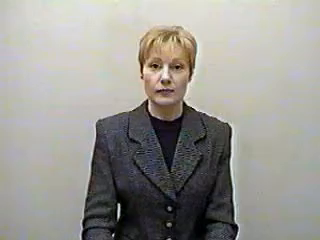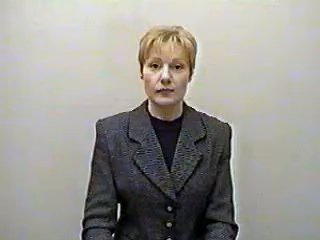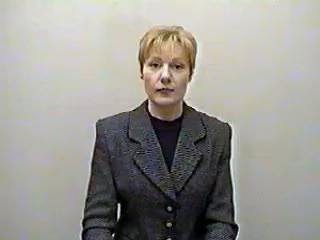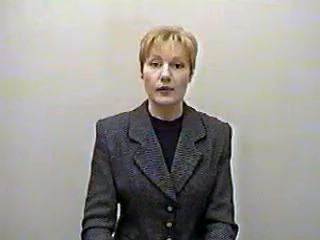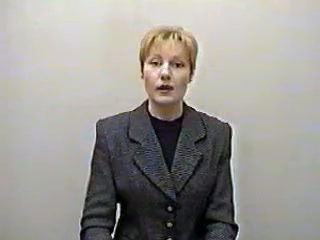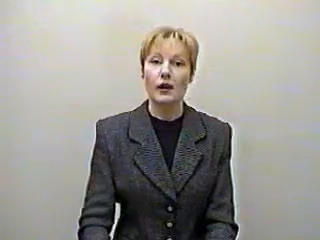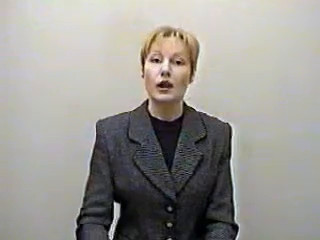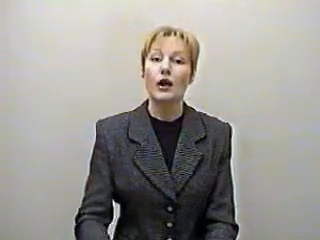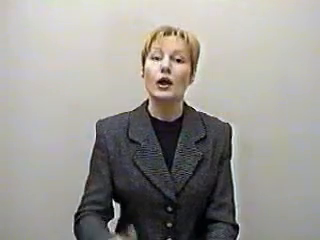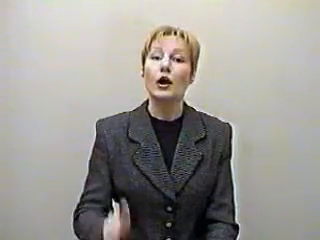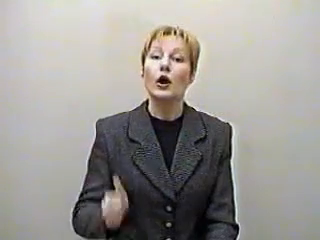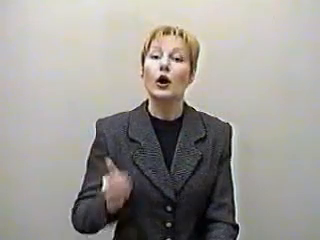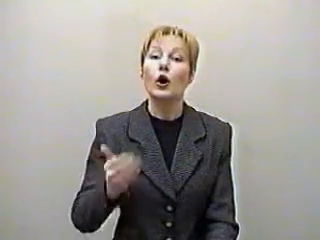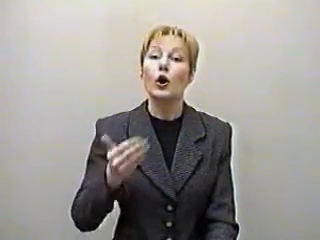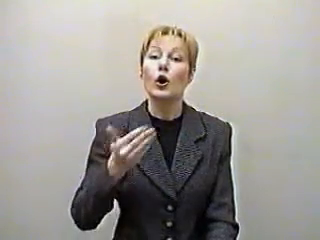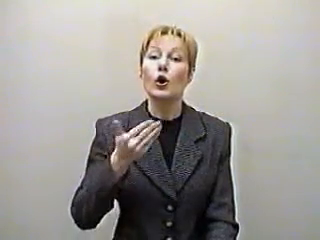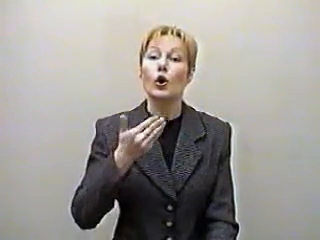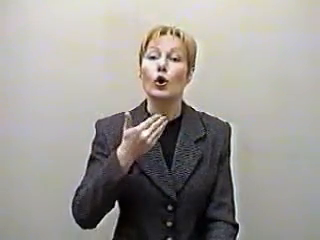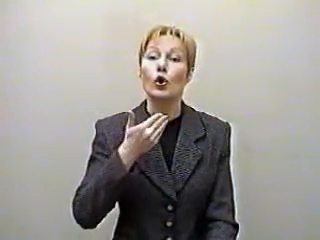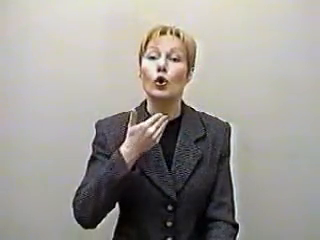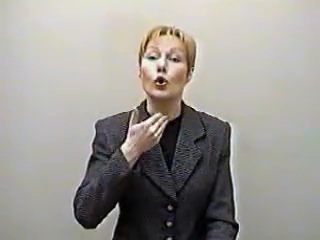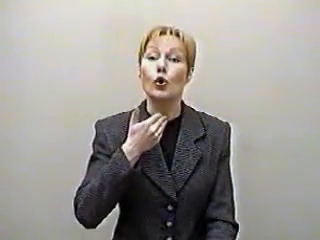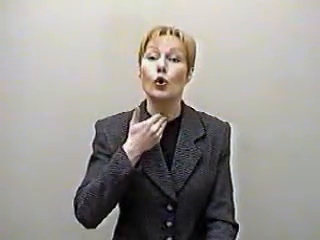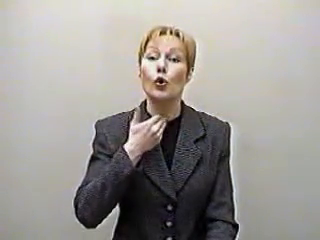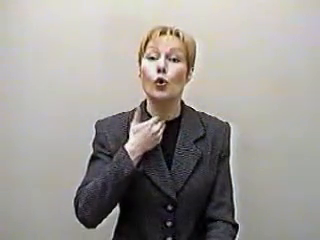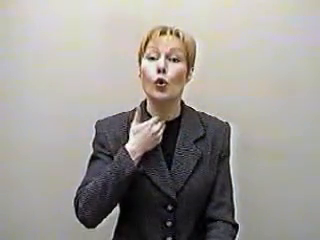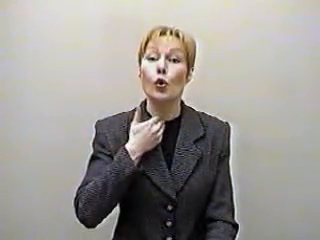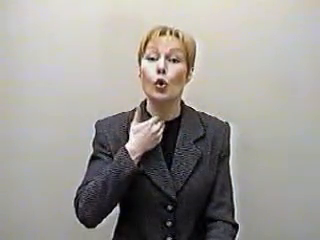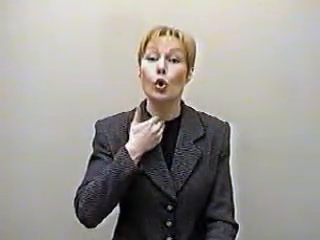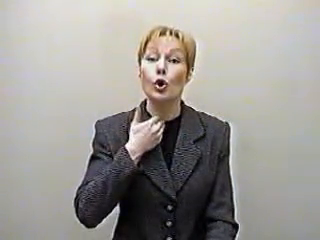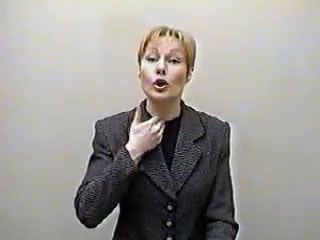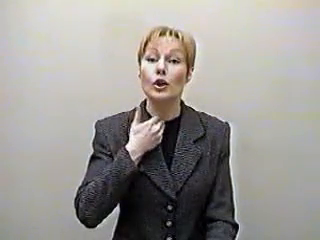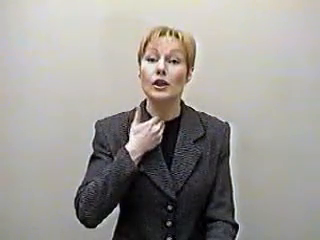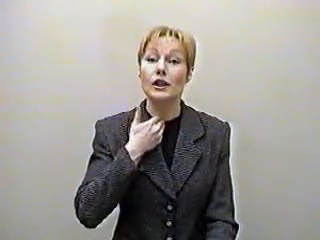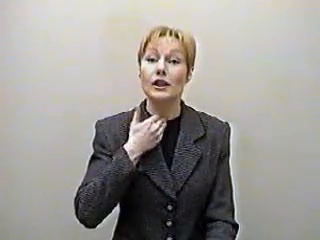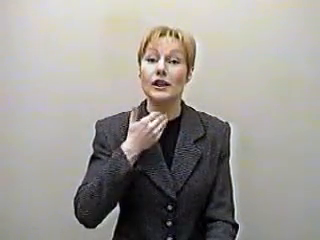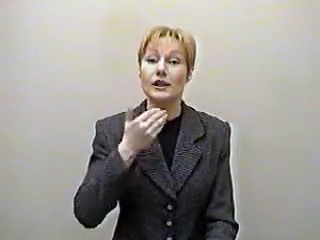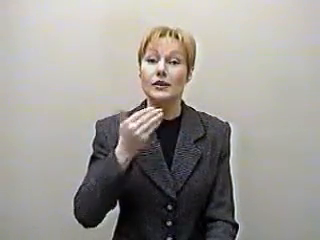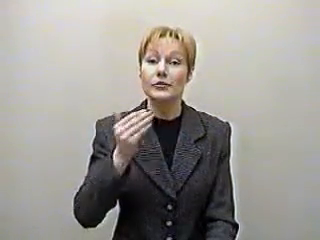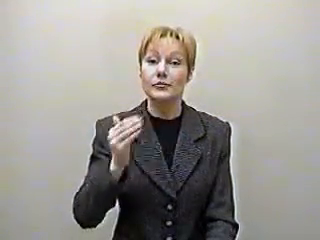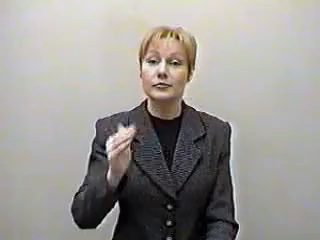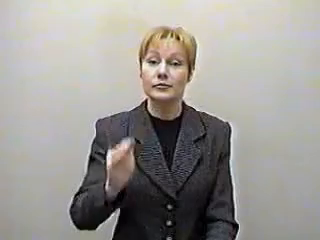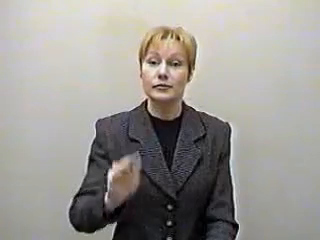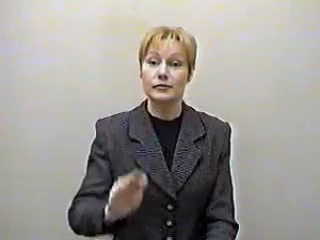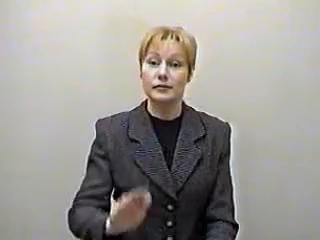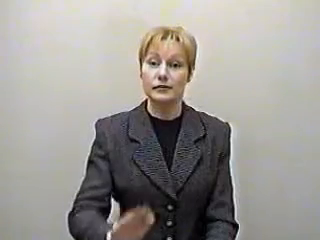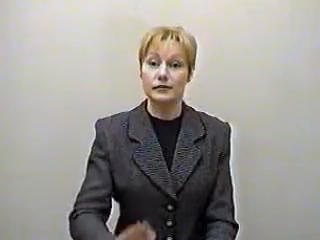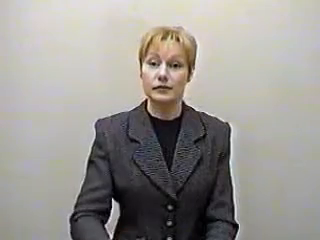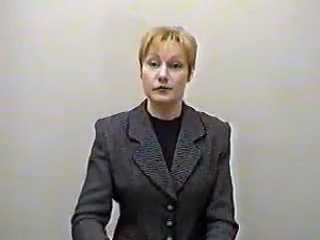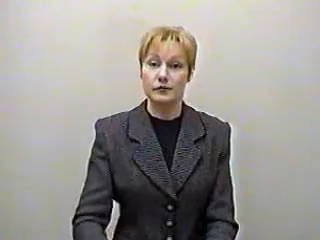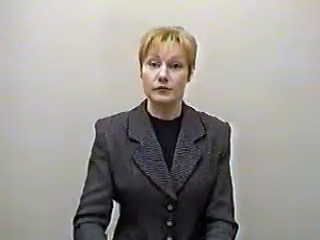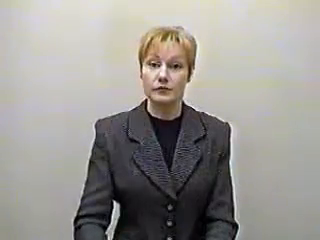горло